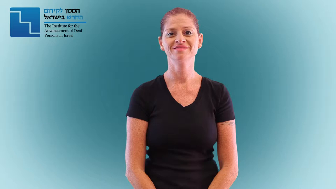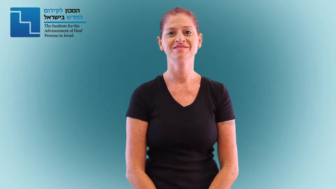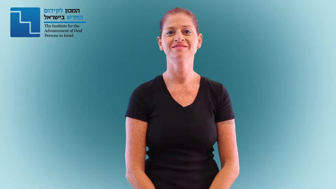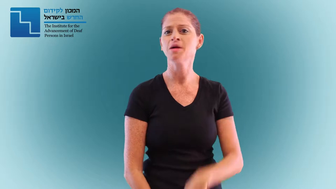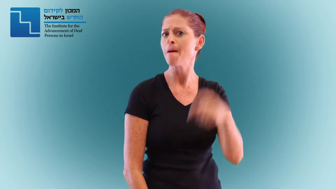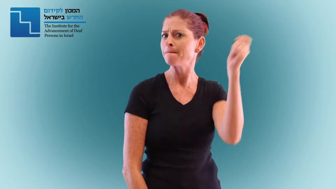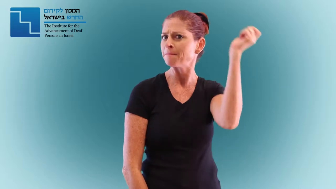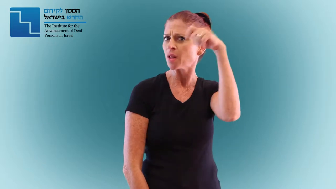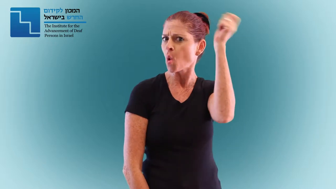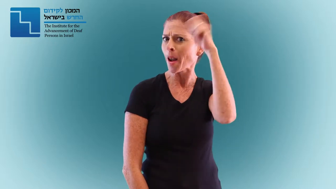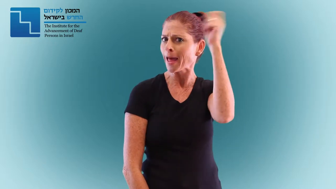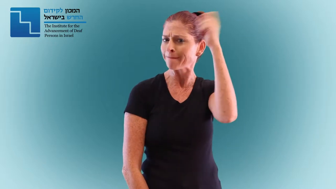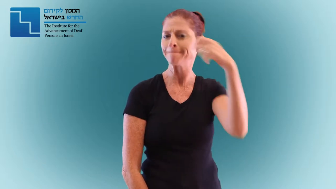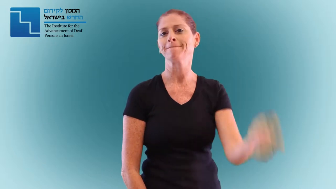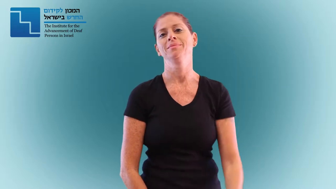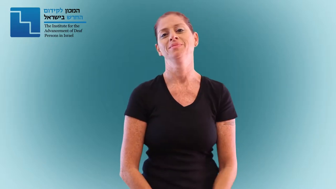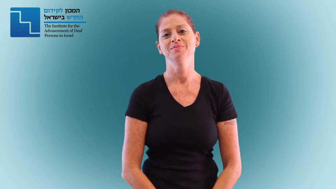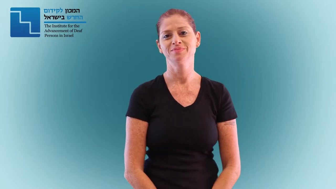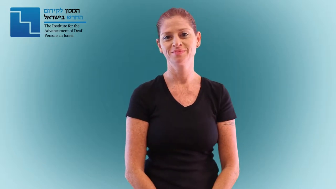בית חולים